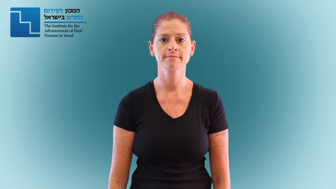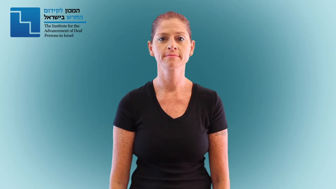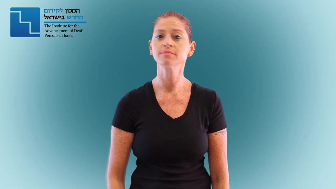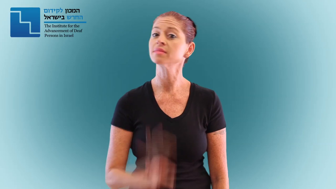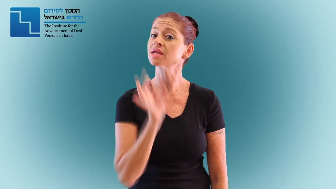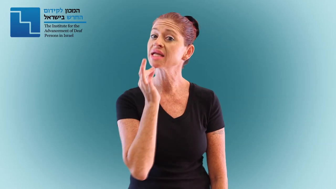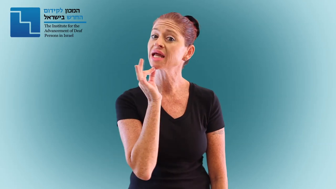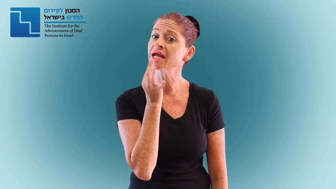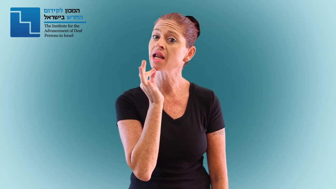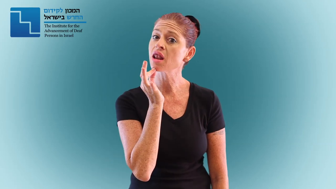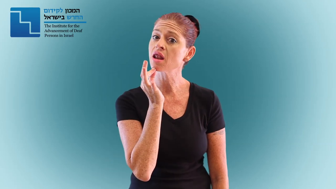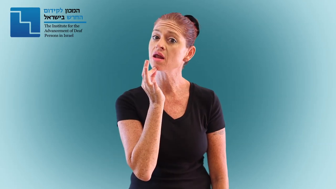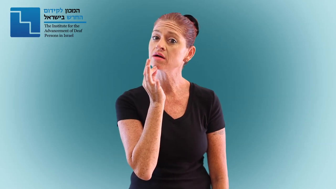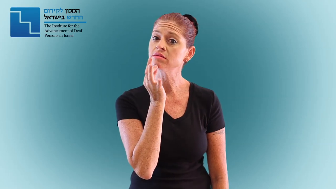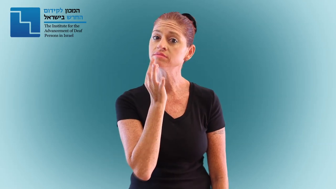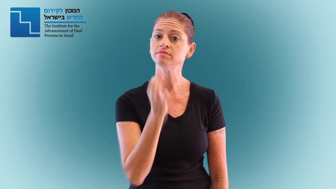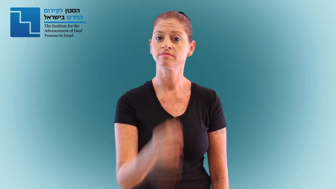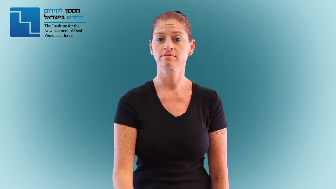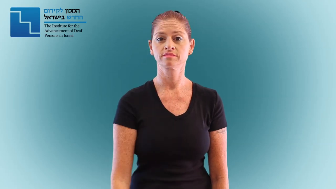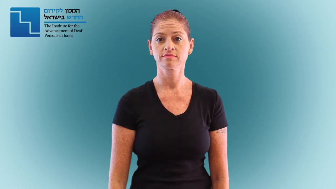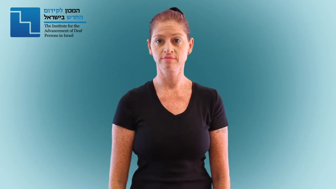גיל (בן כמה)